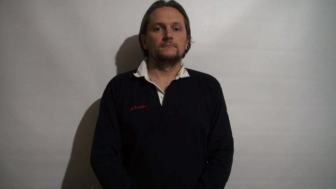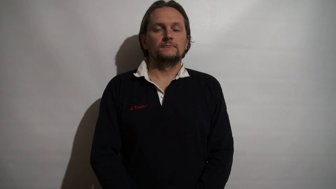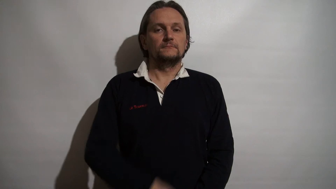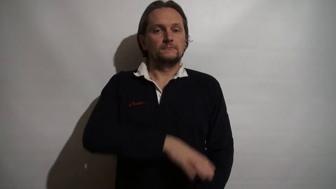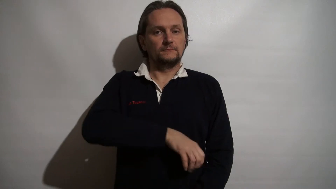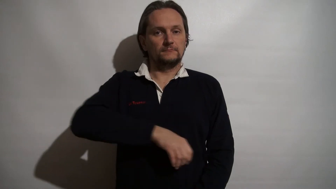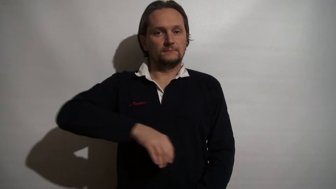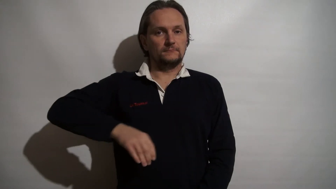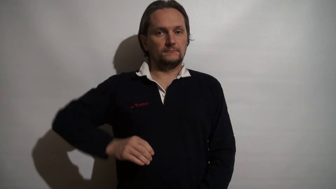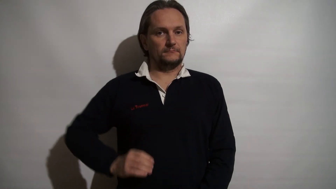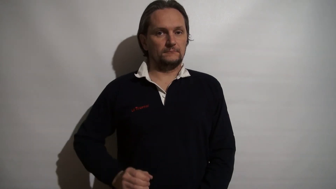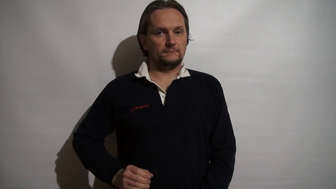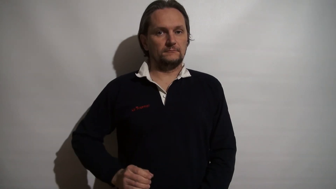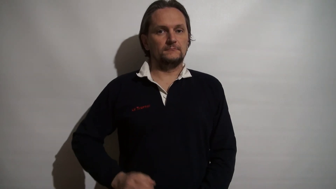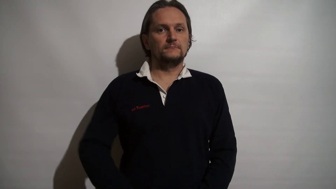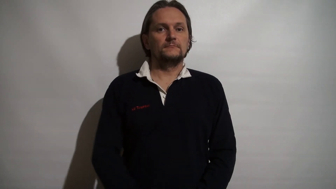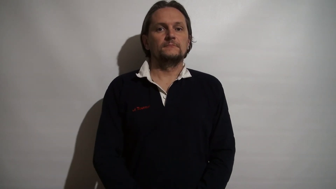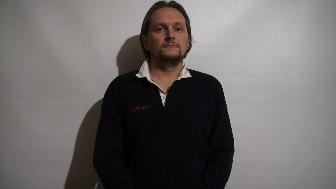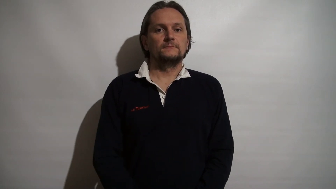Côlon